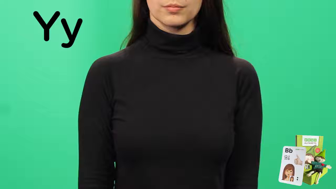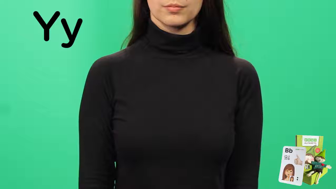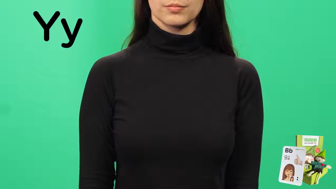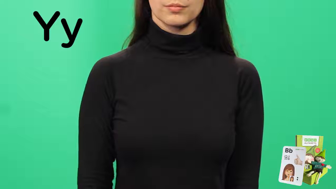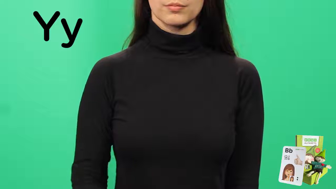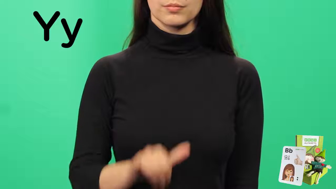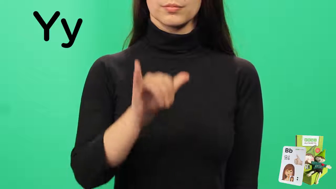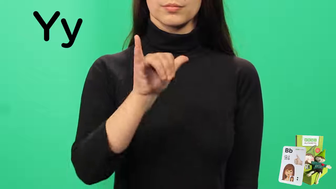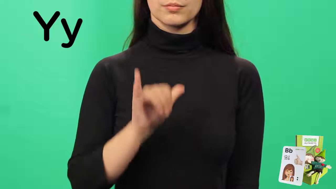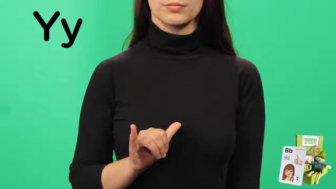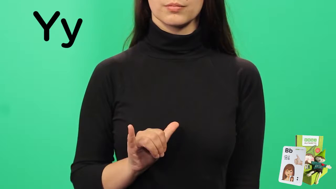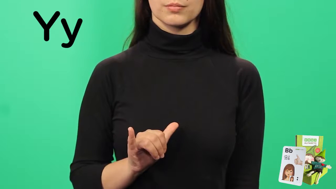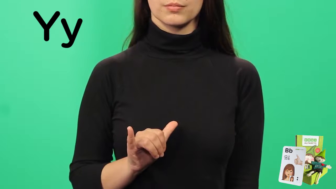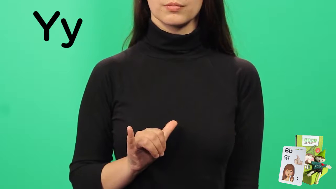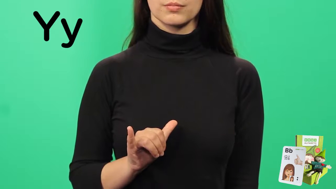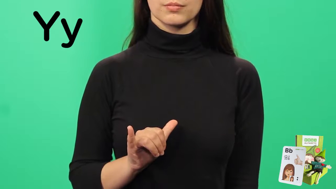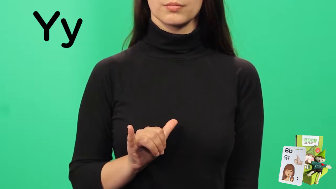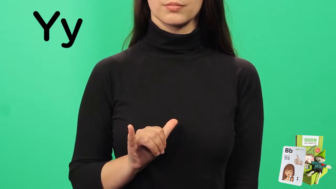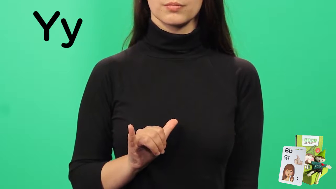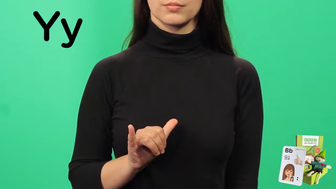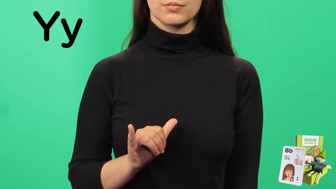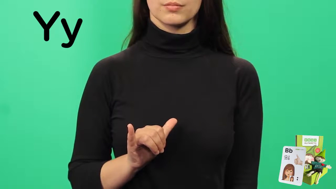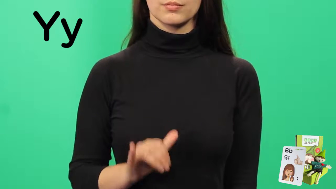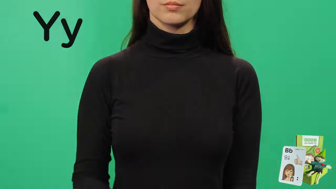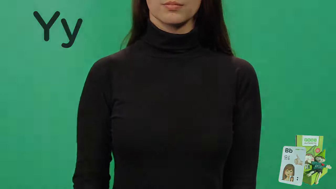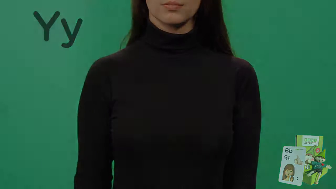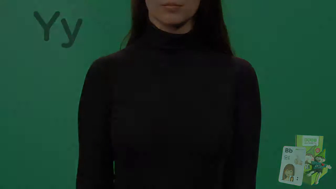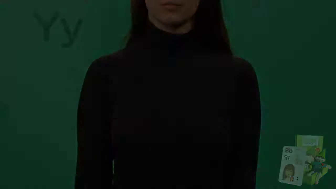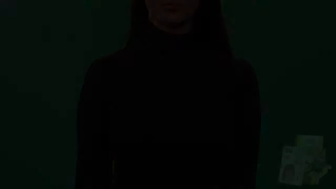Y